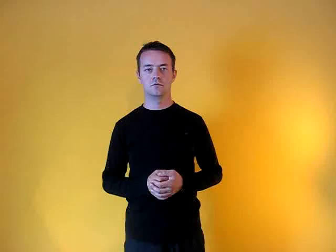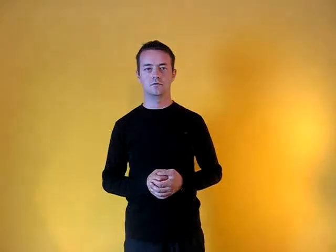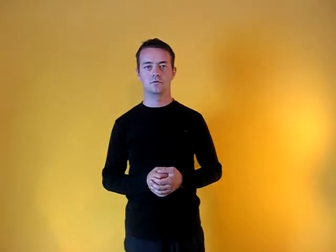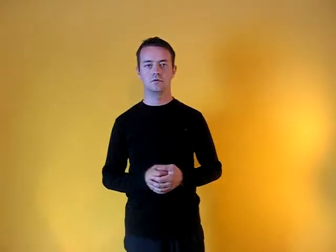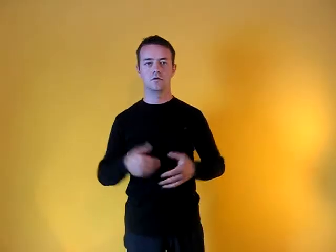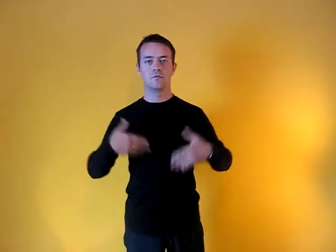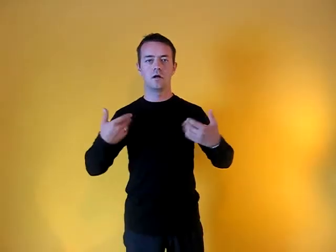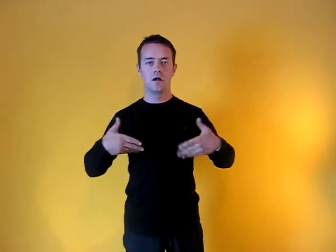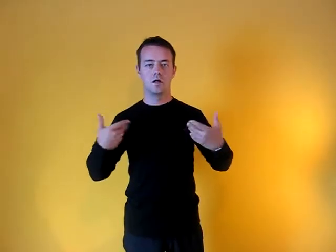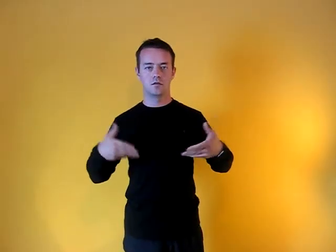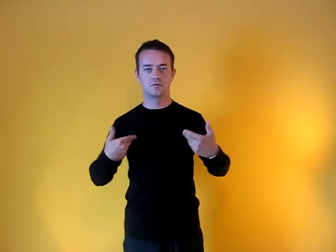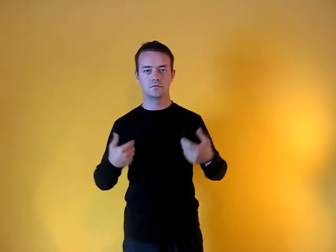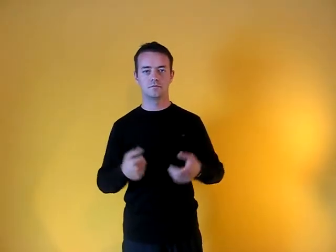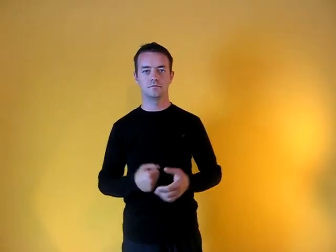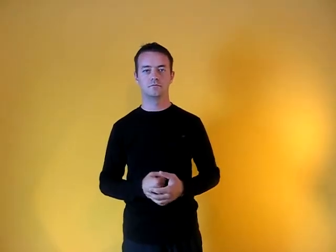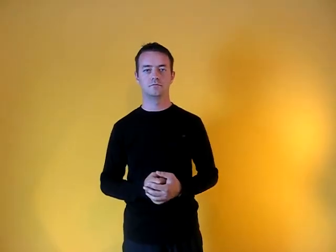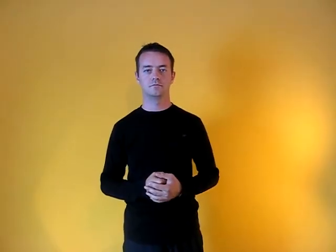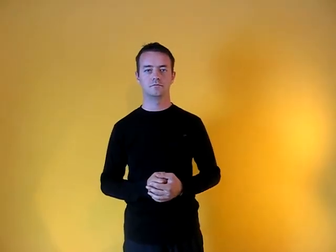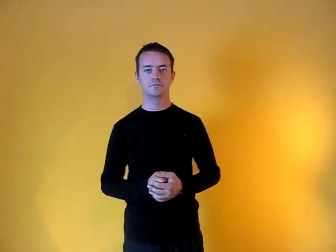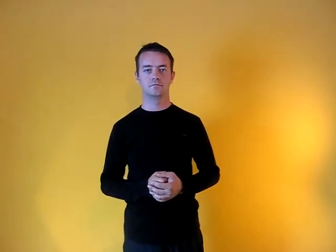mlad